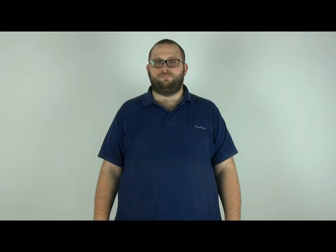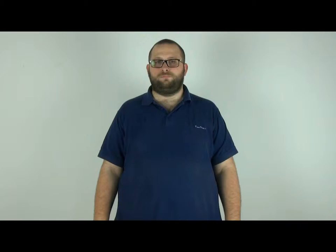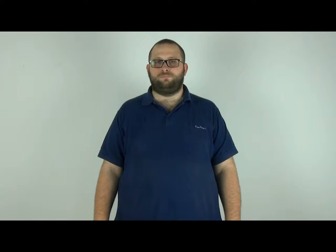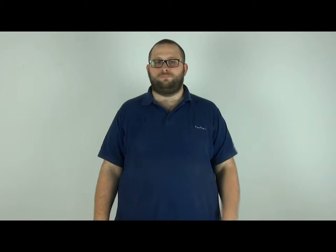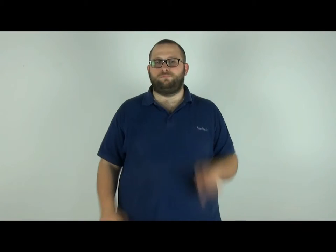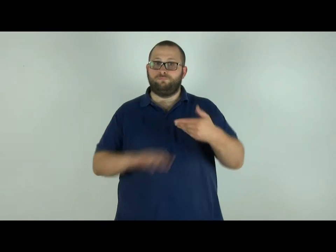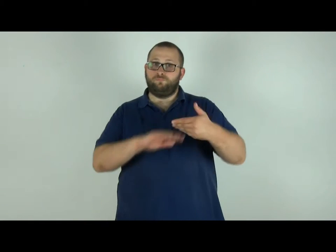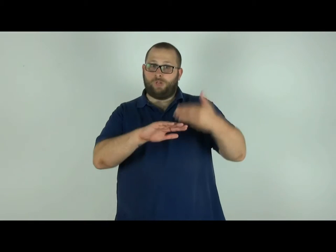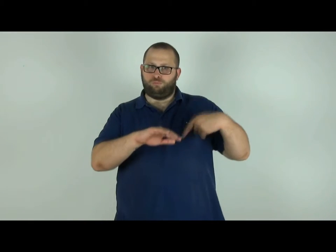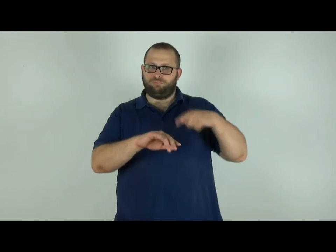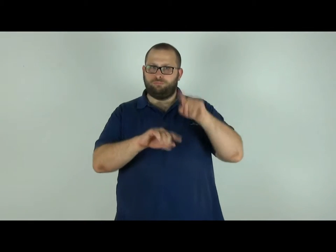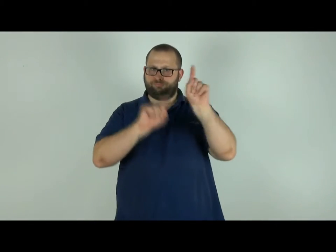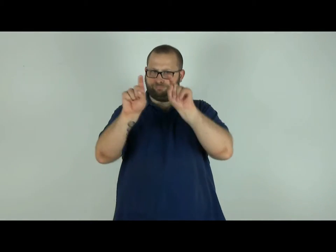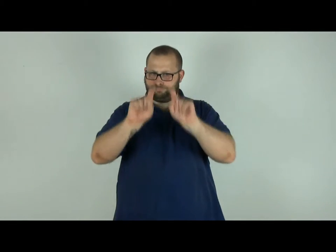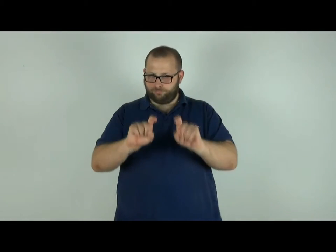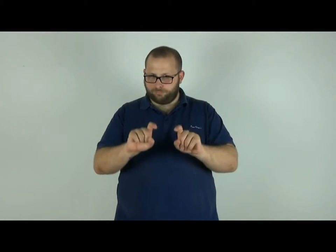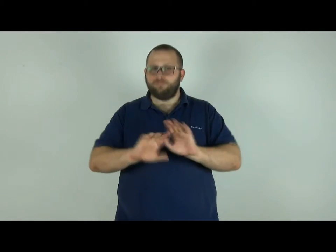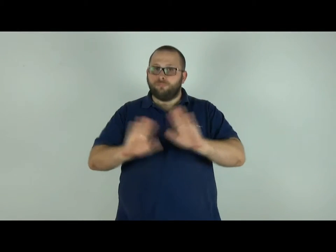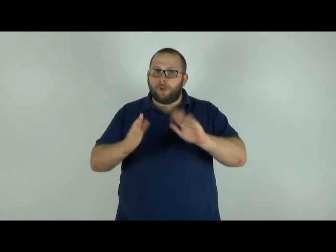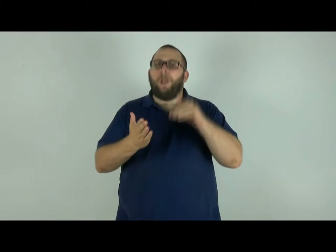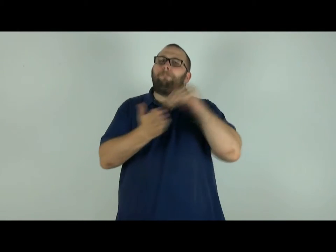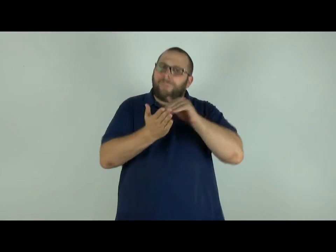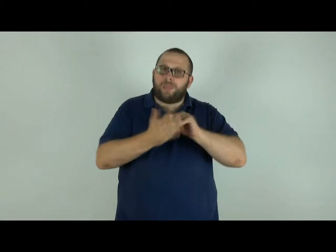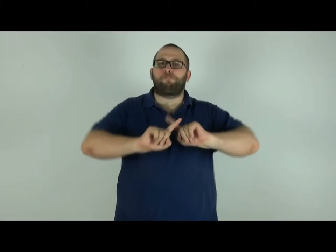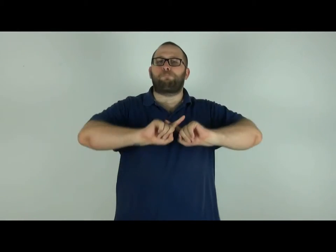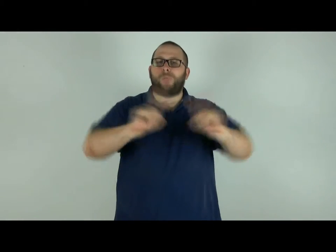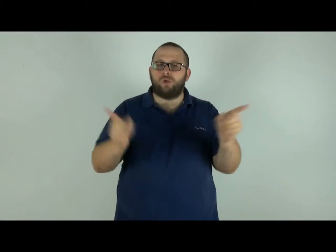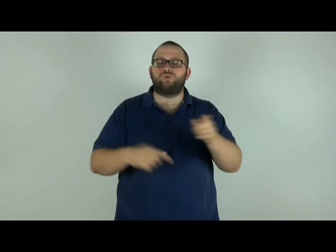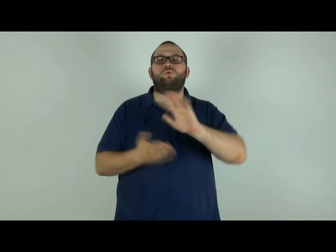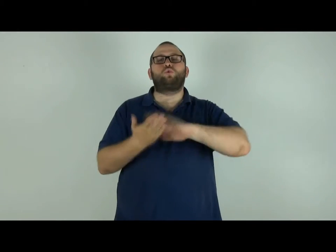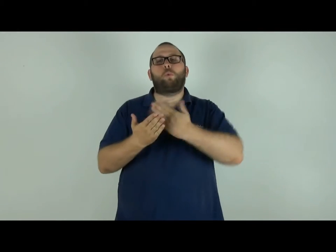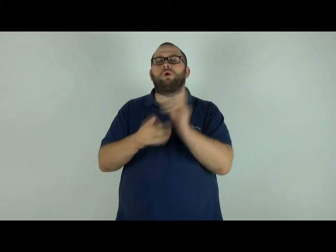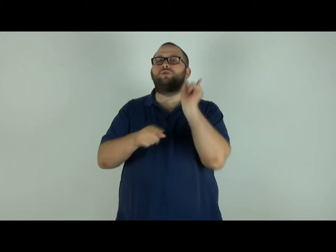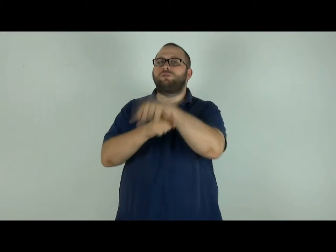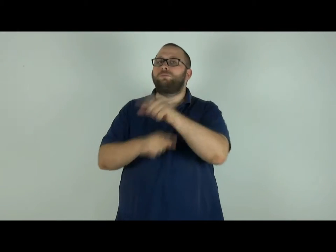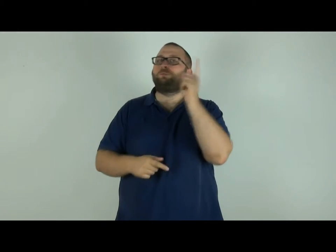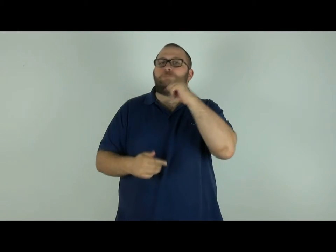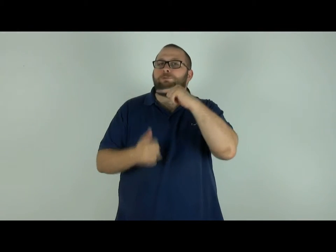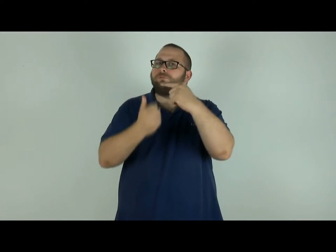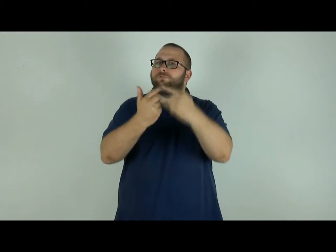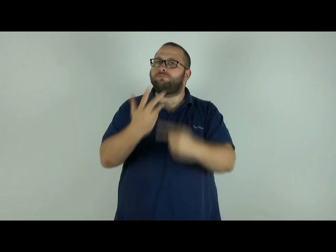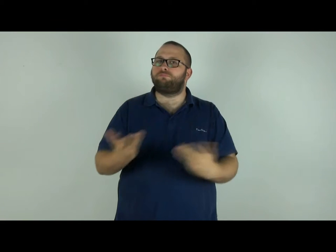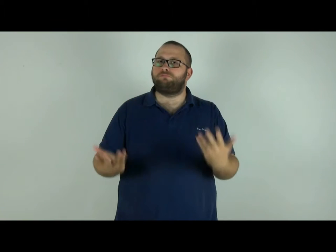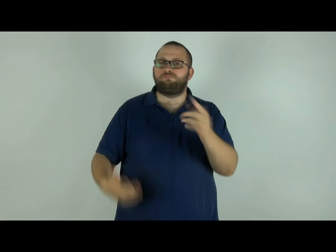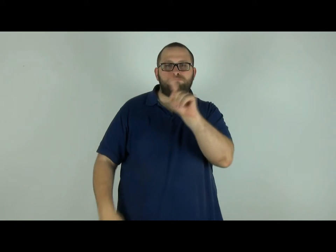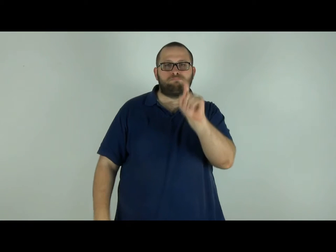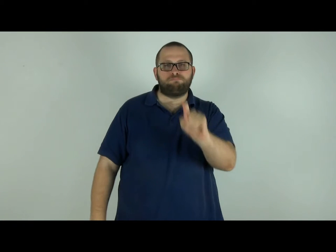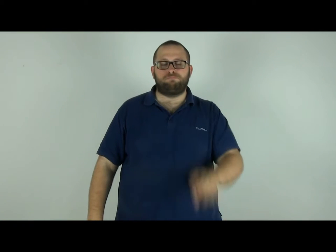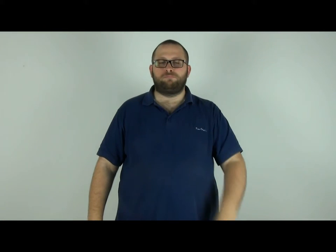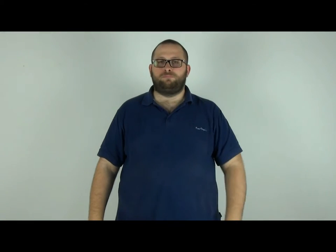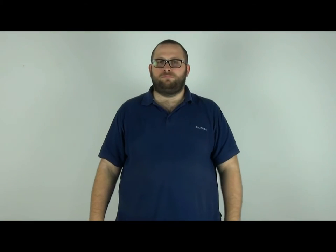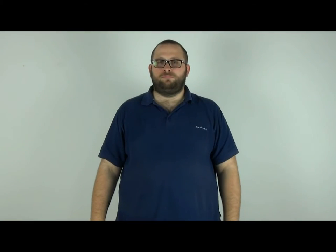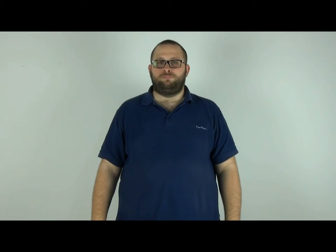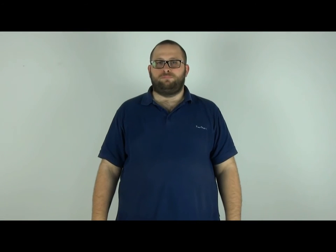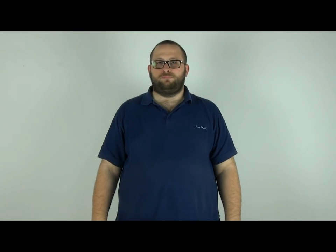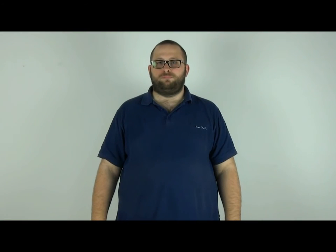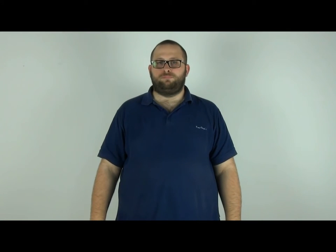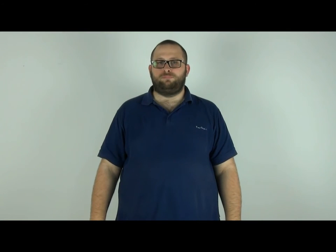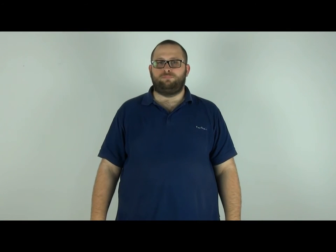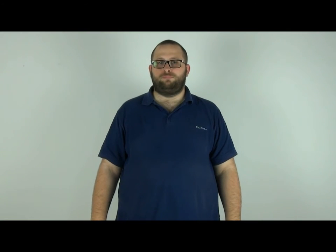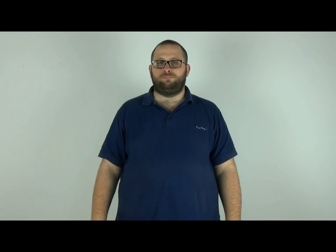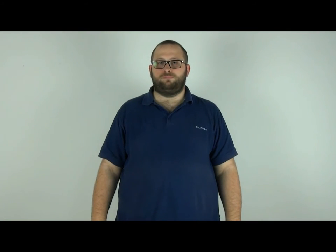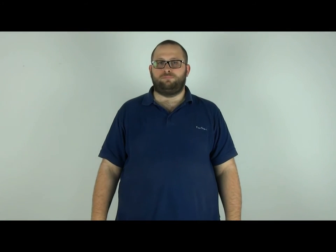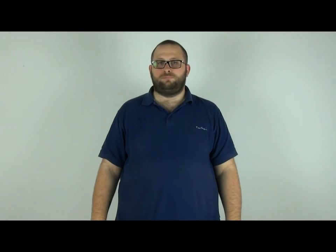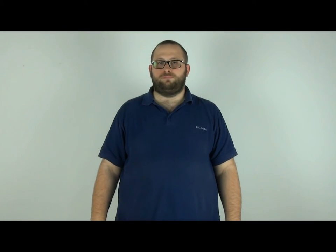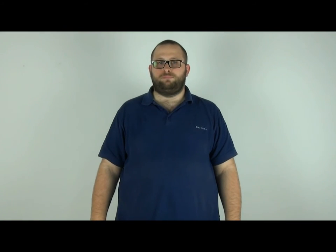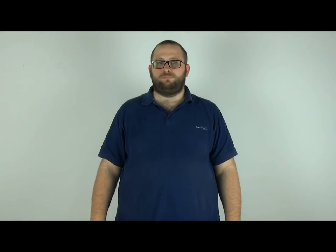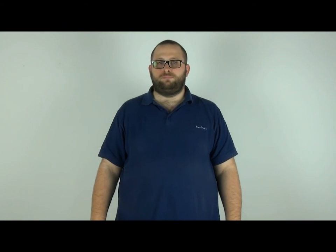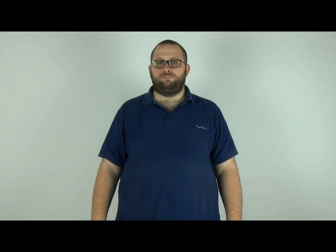Milyen helyzetekben veszi még igénybe a tolmácsszolgáltatást?